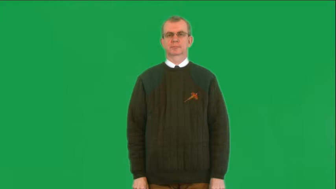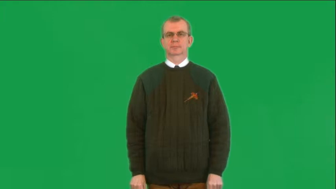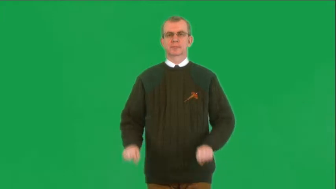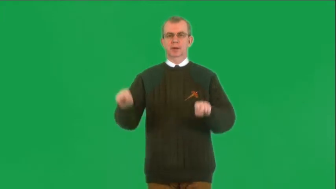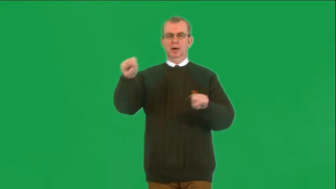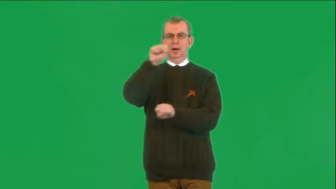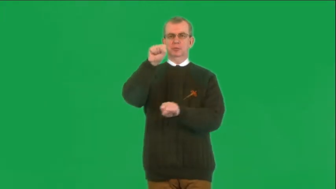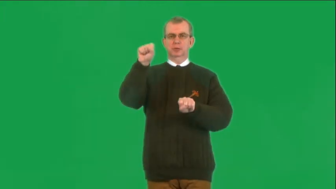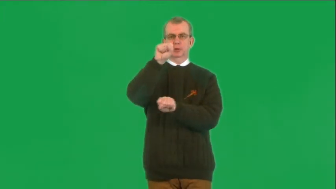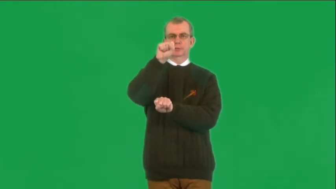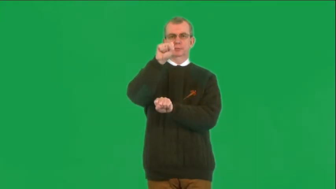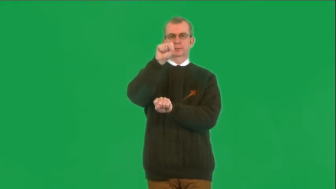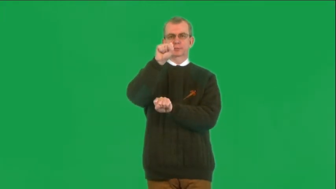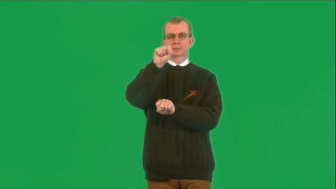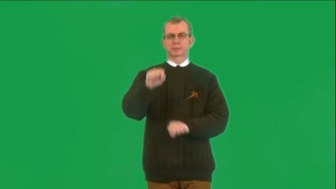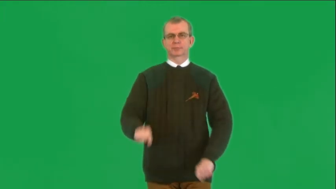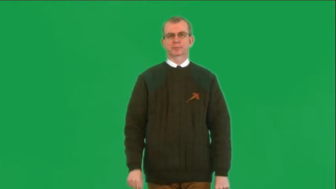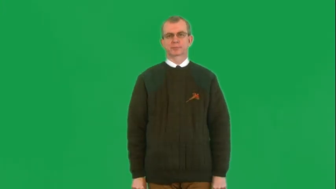auto